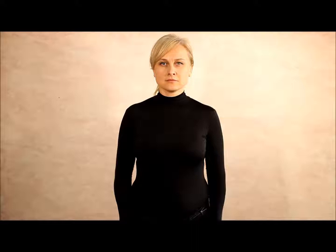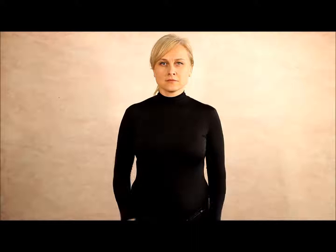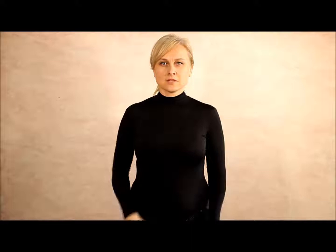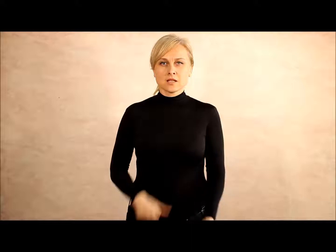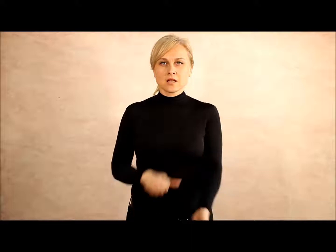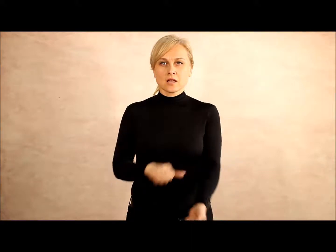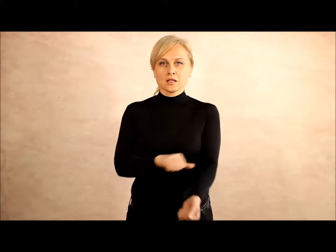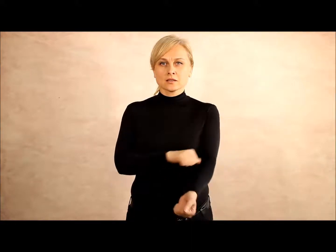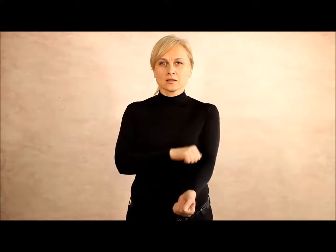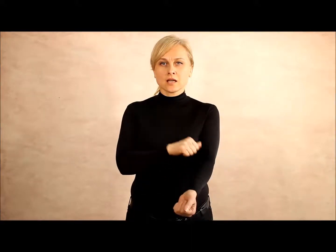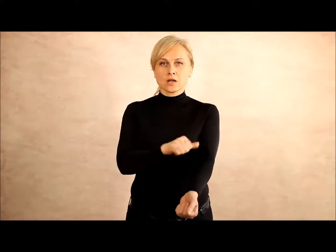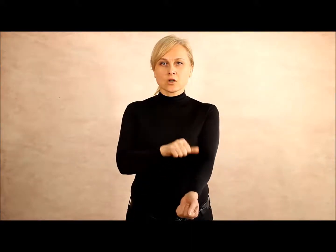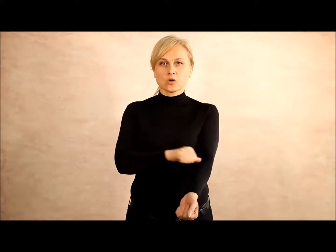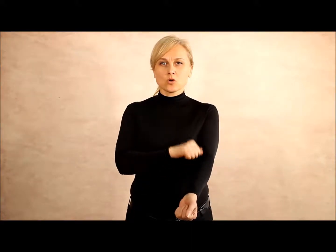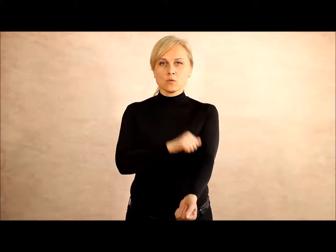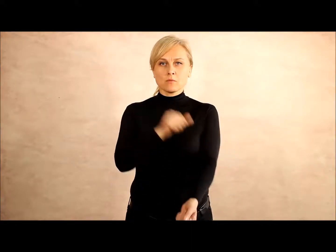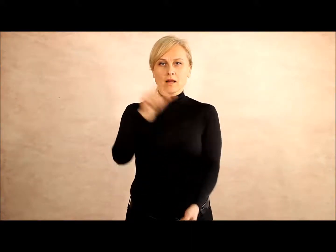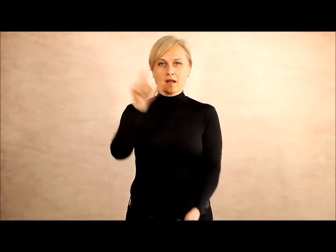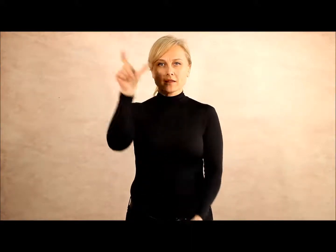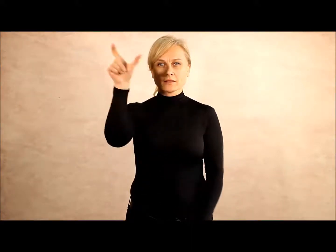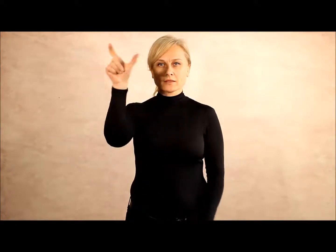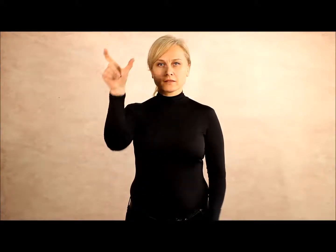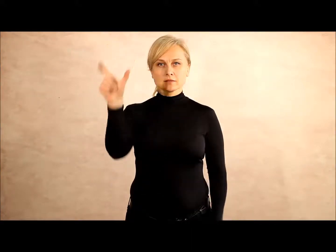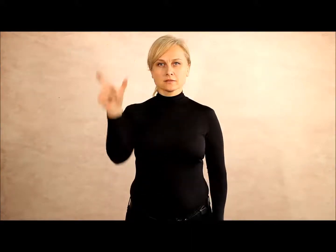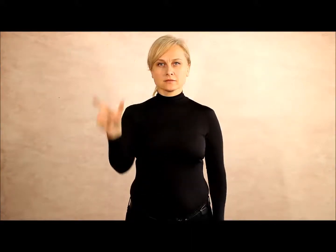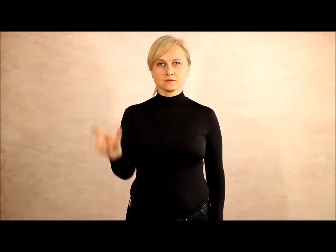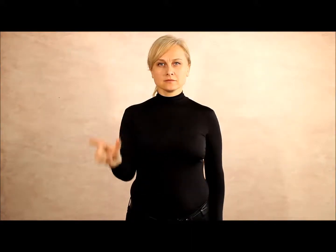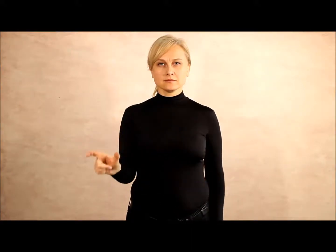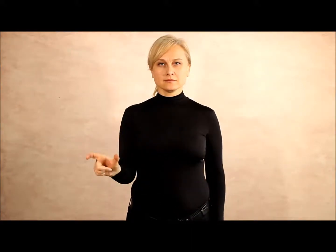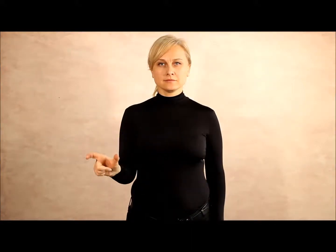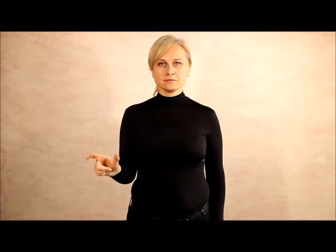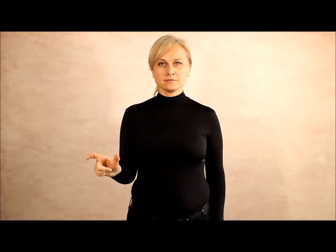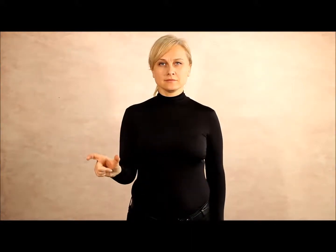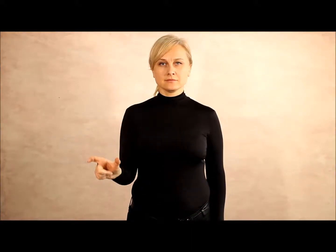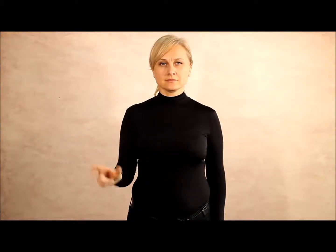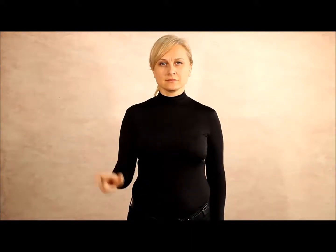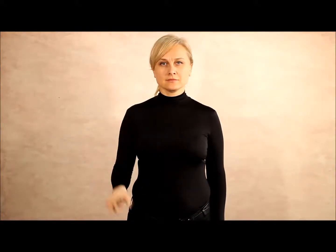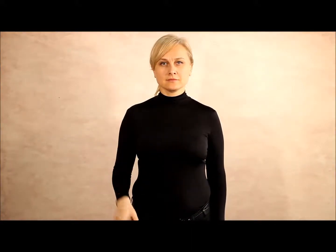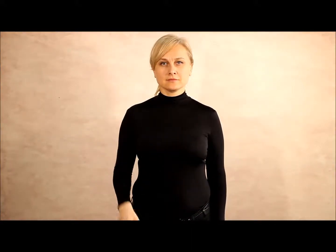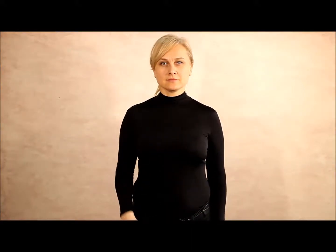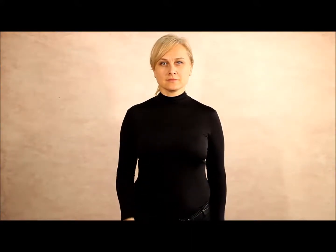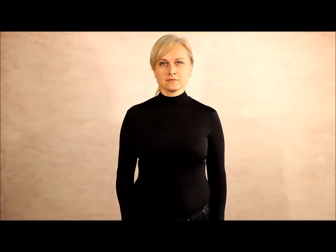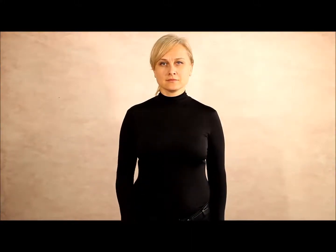Narcoman